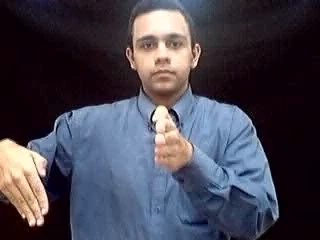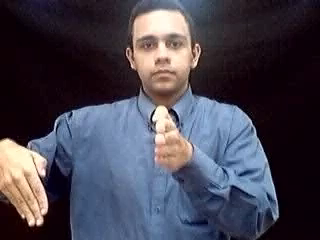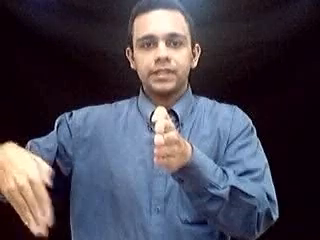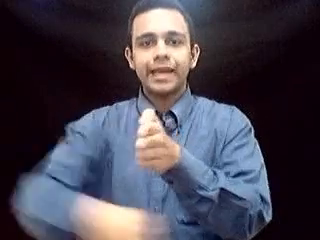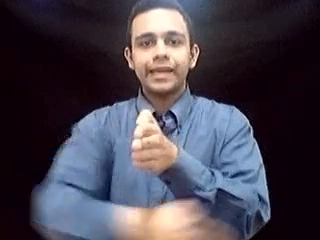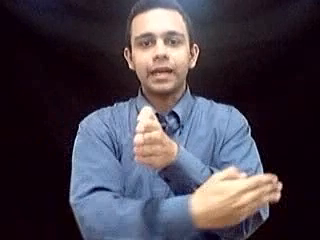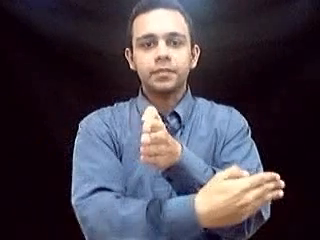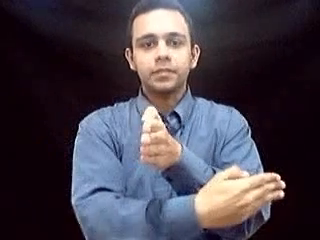saida